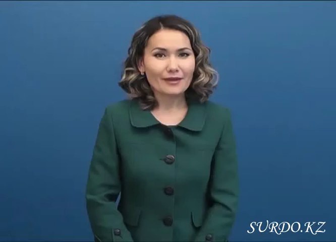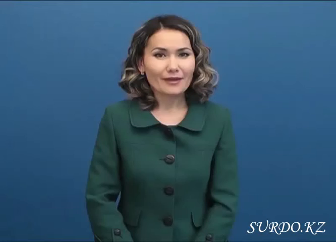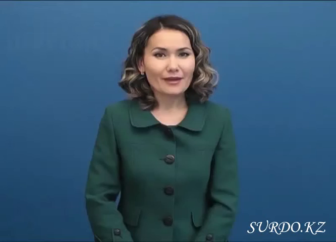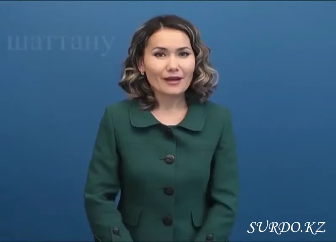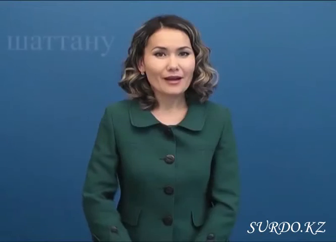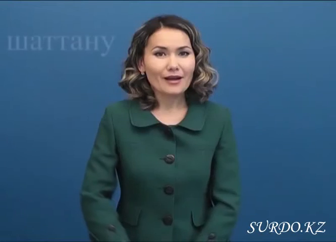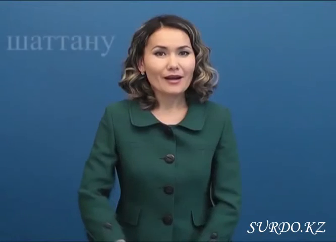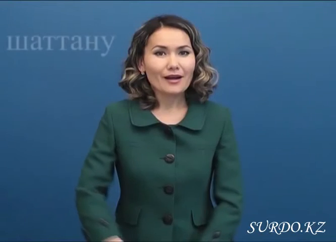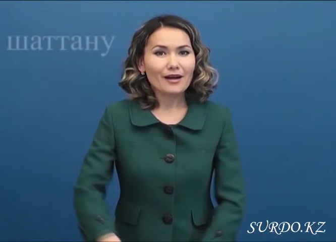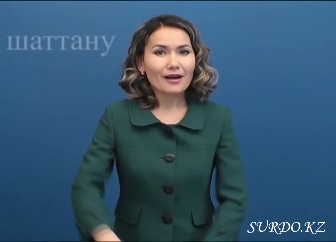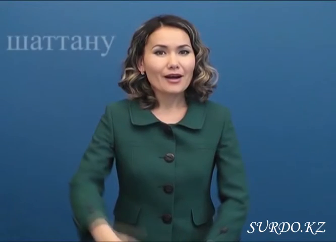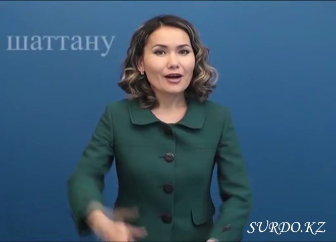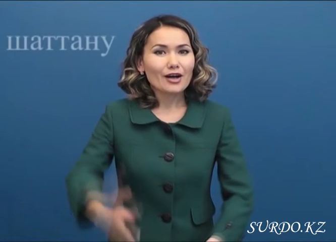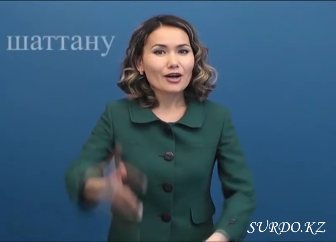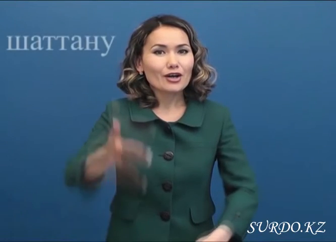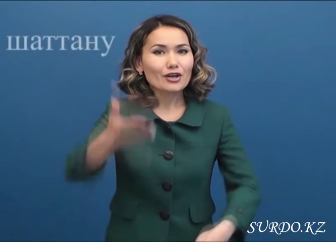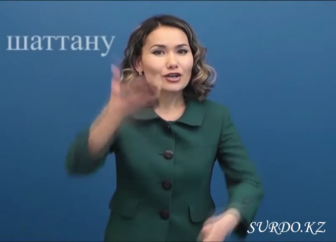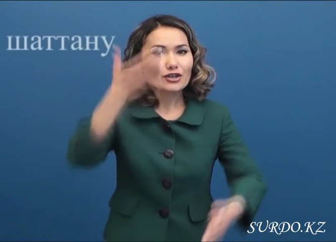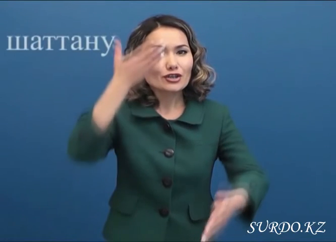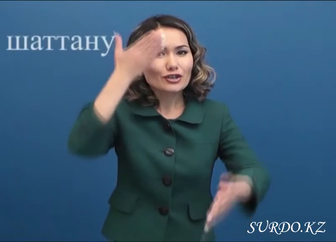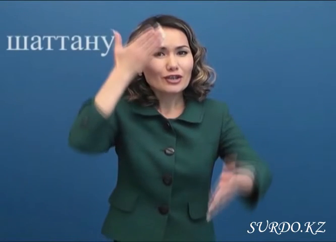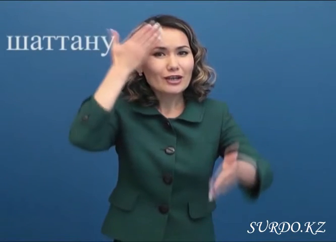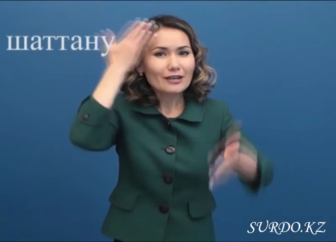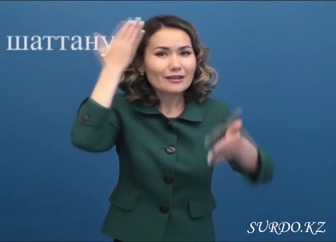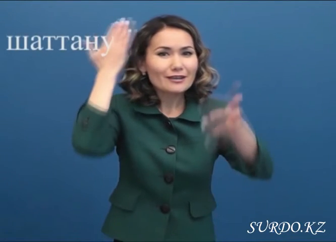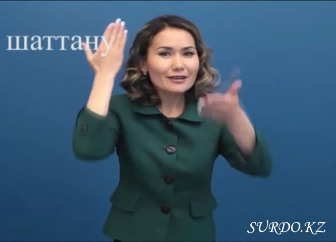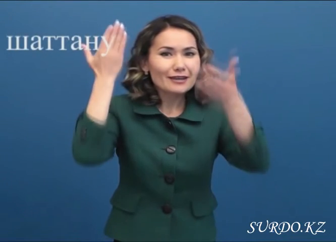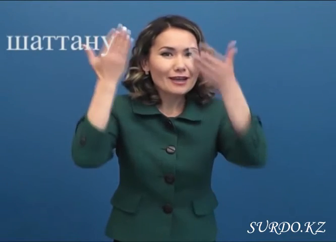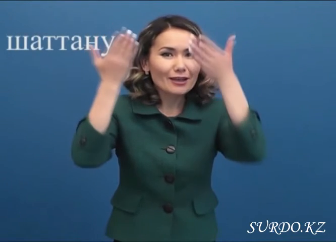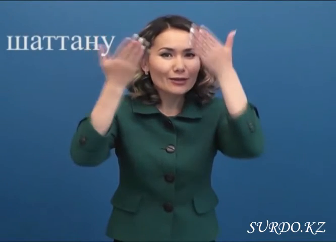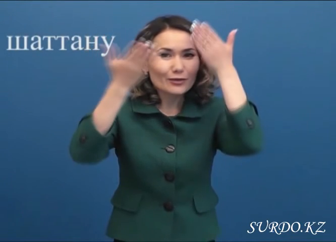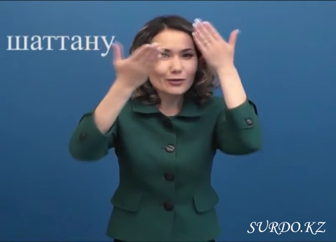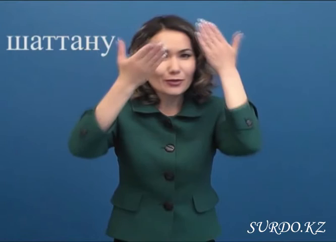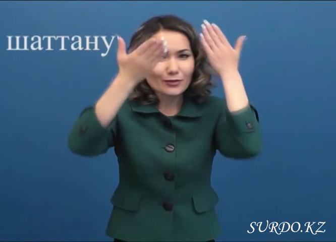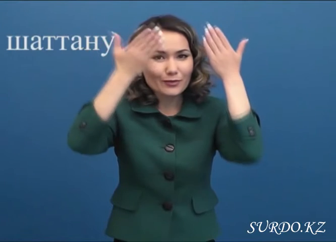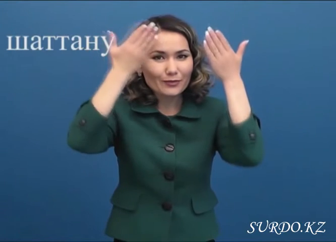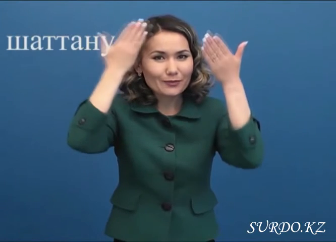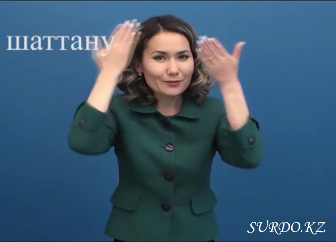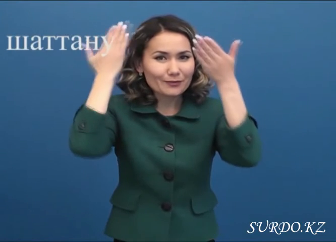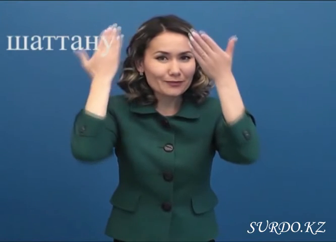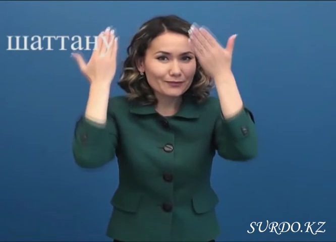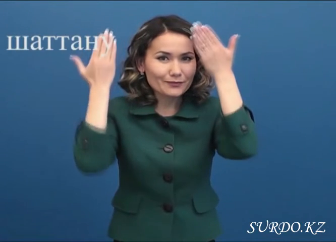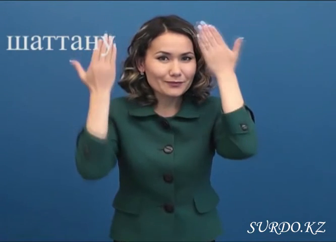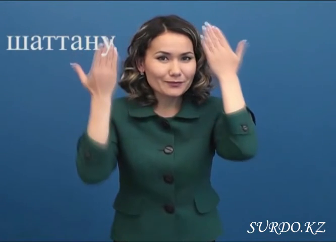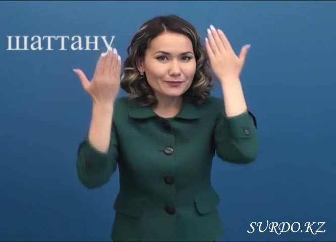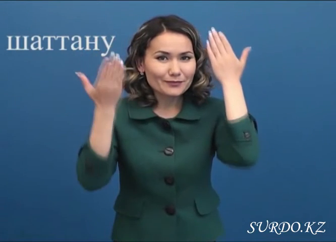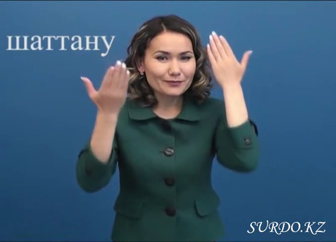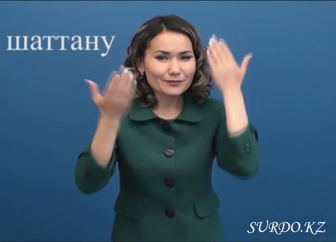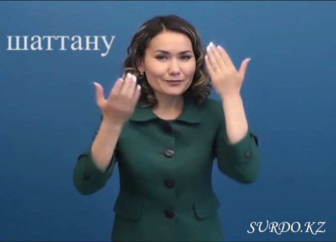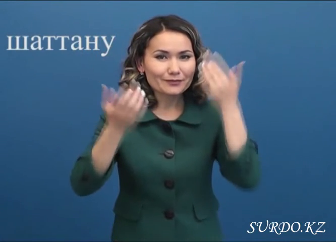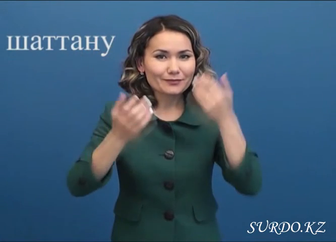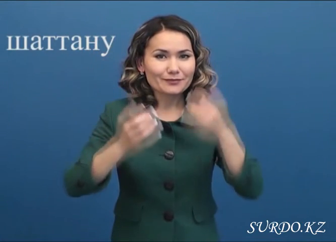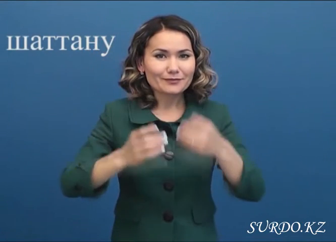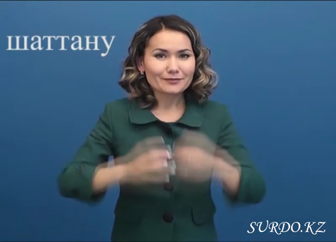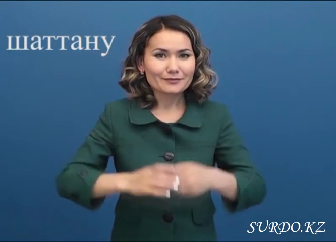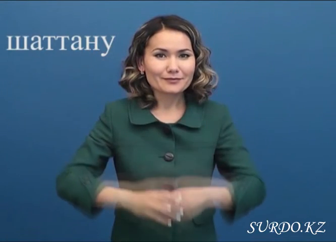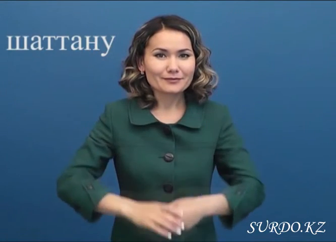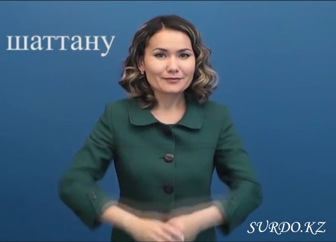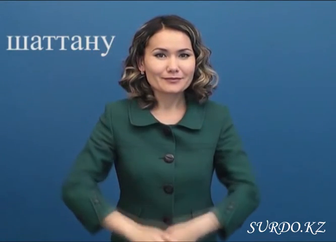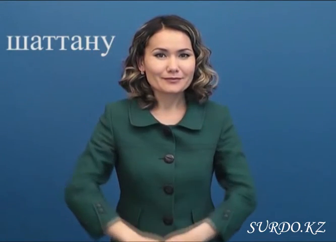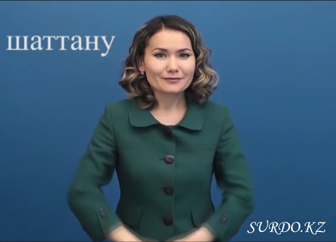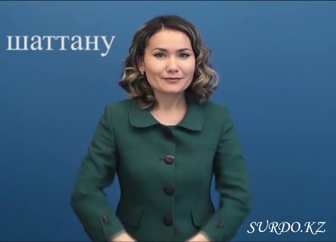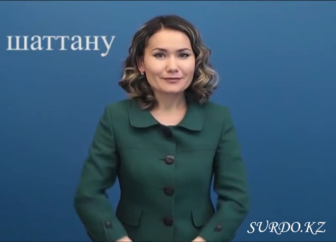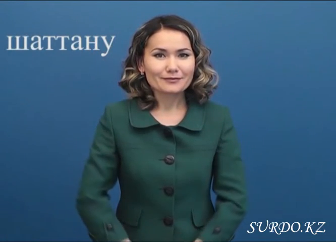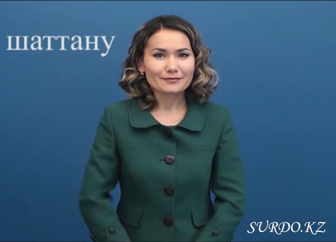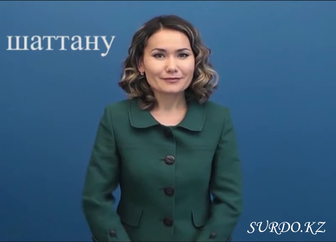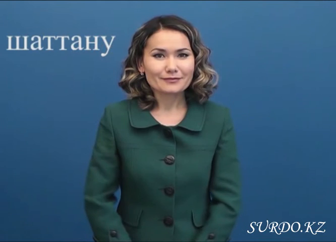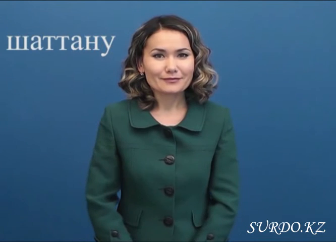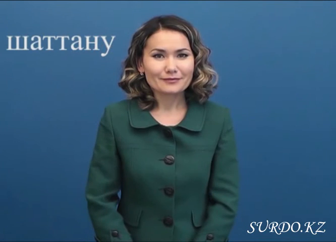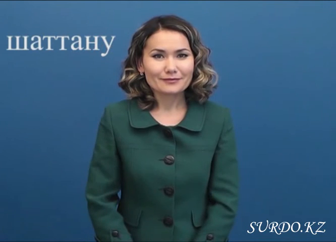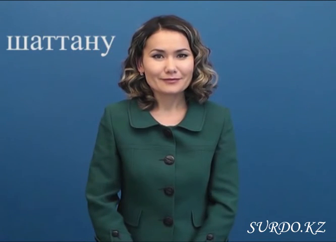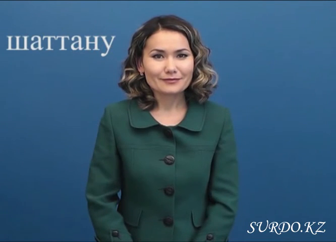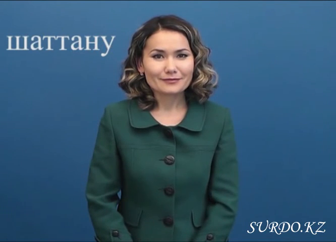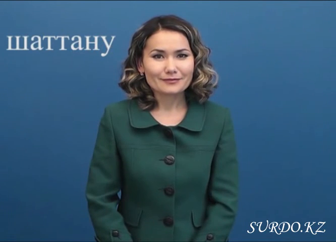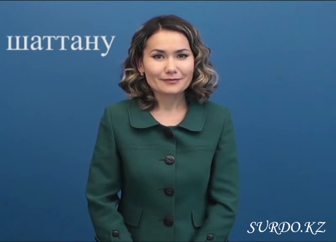Шаттану